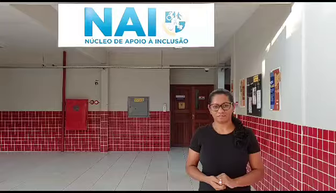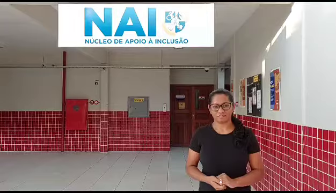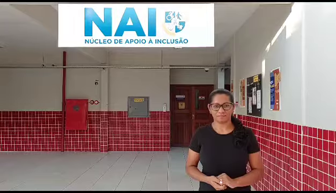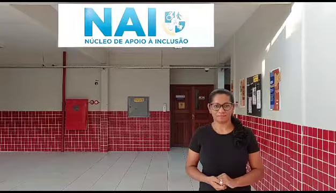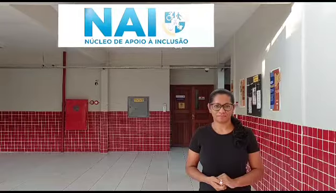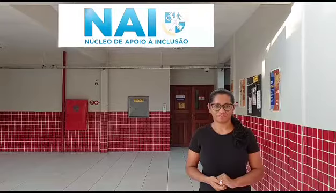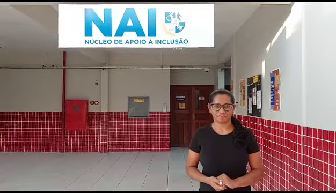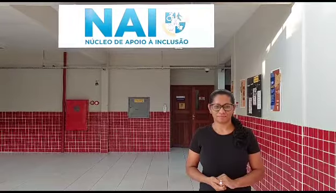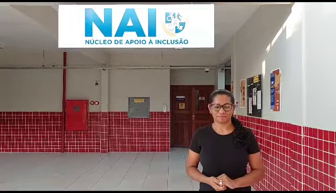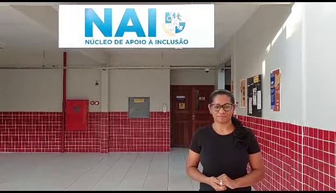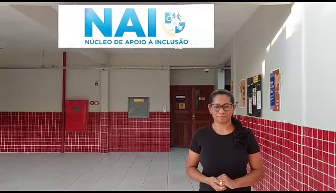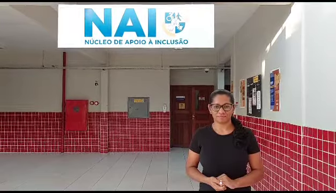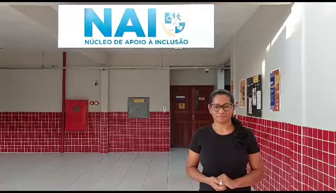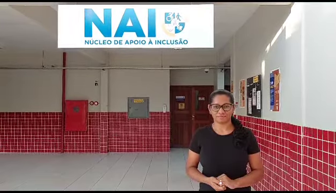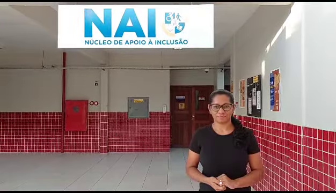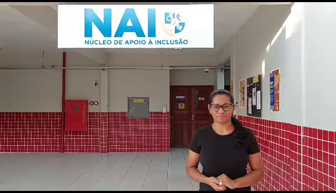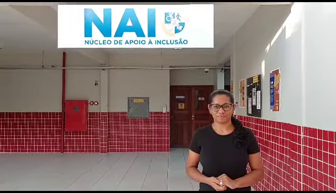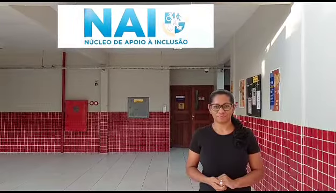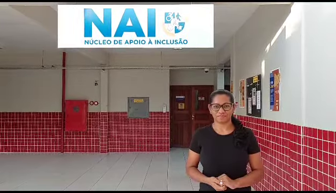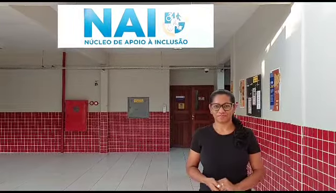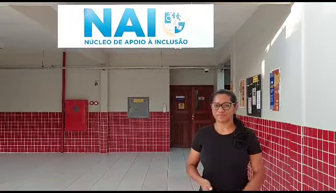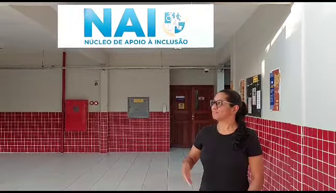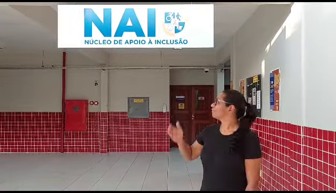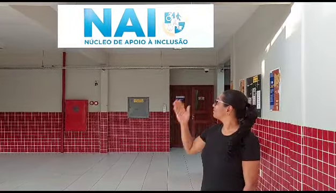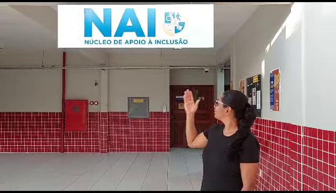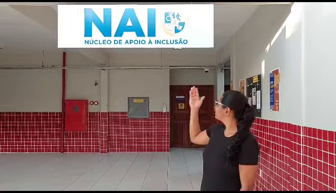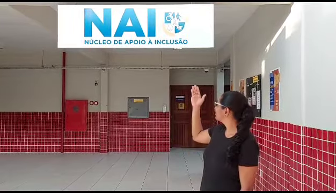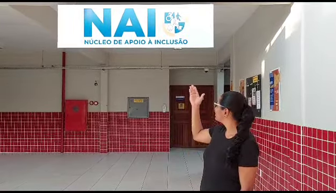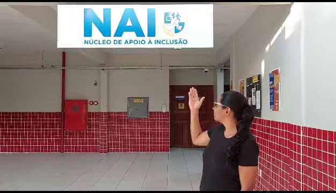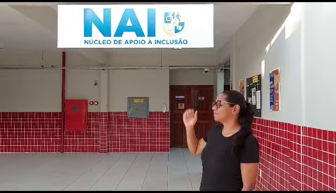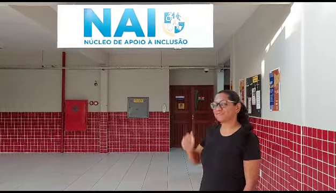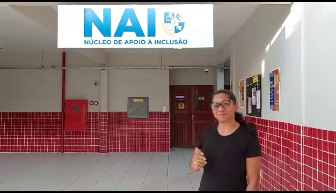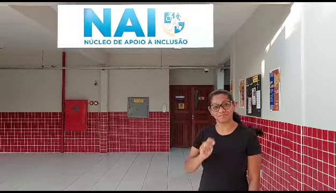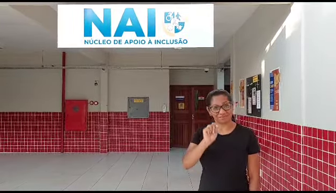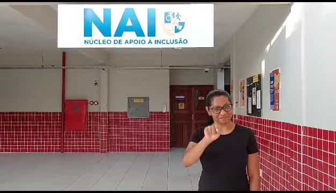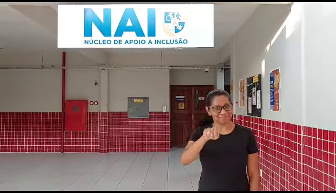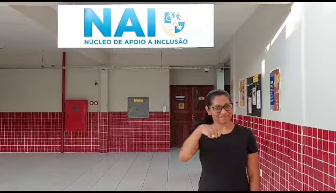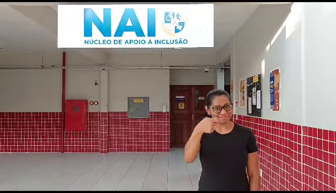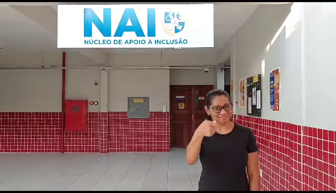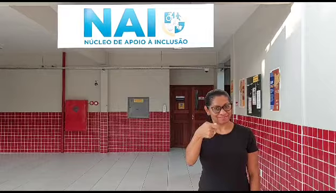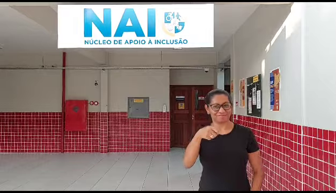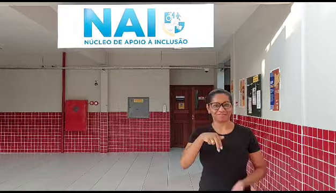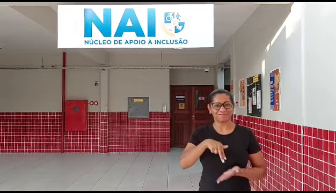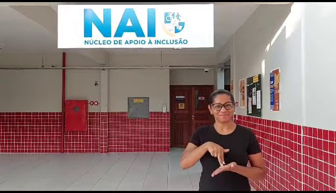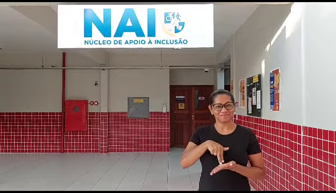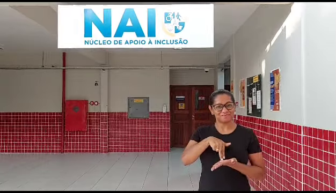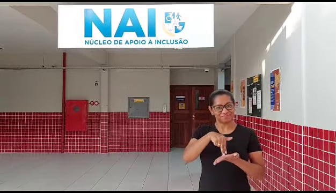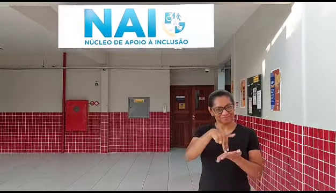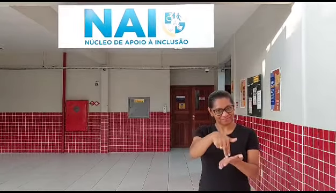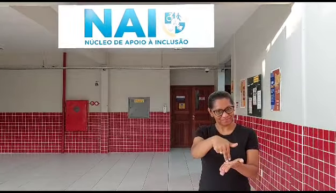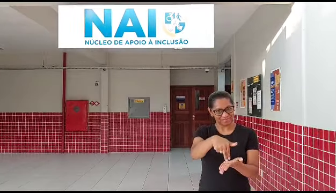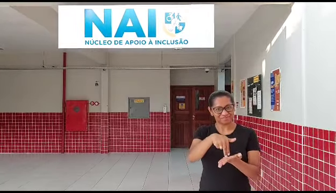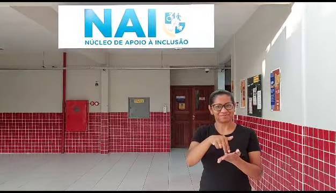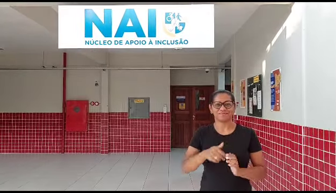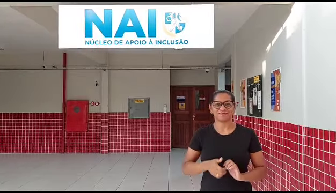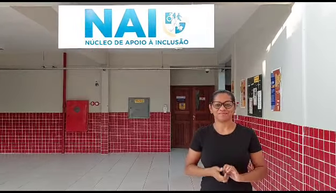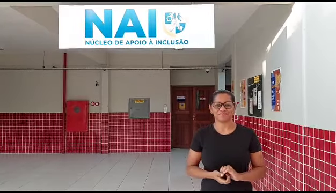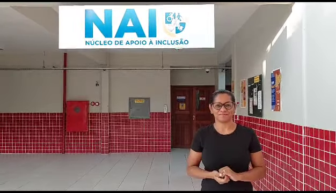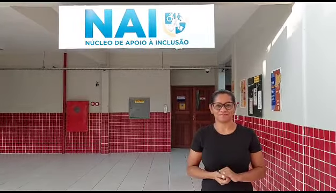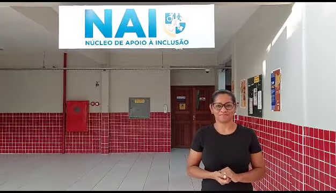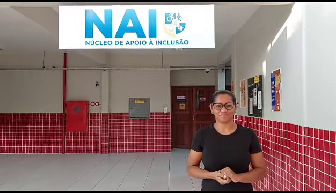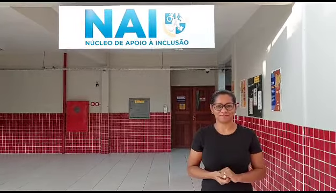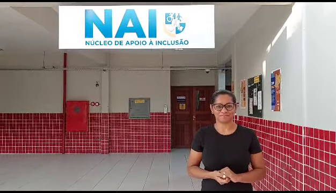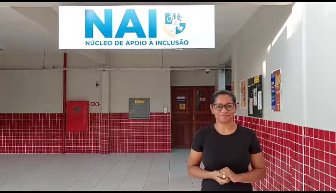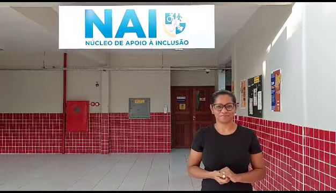Núcleo de Apoio à Inclusão